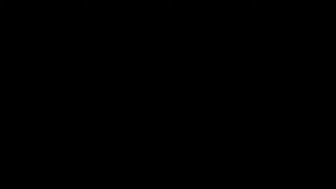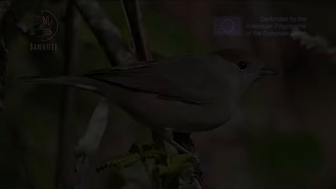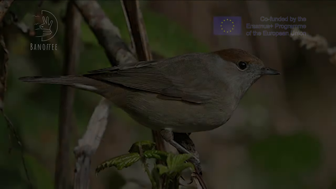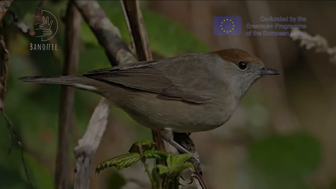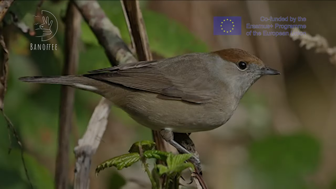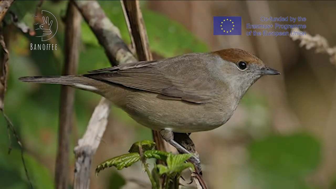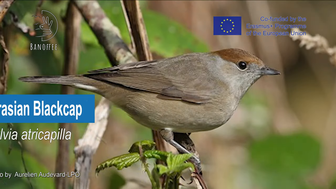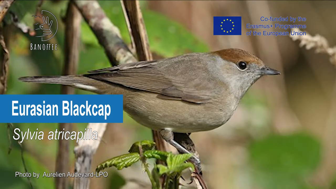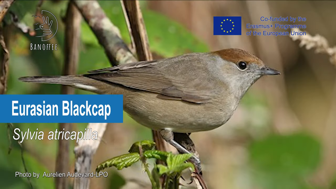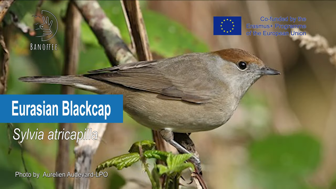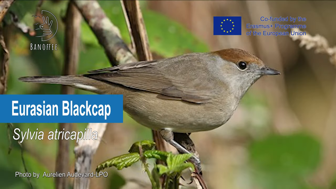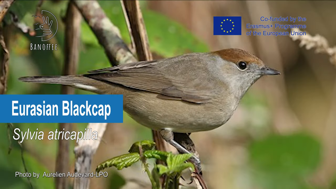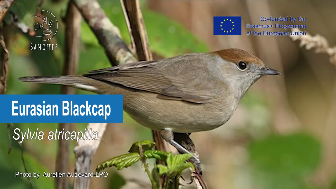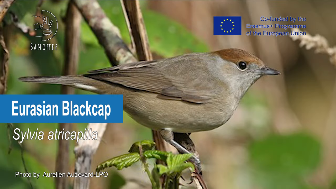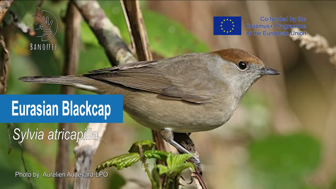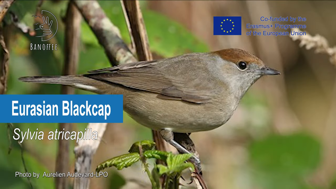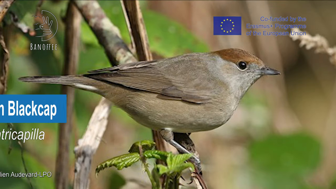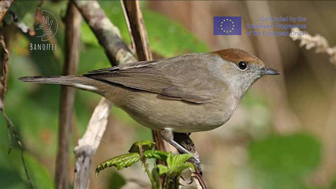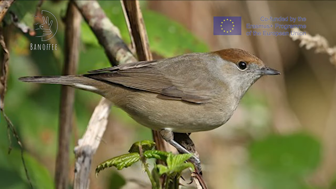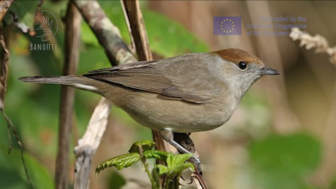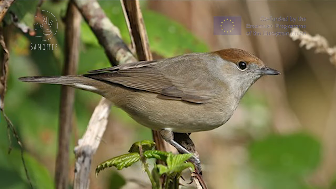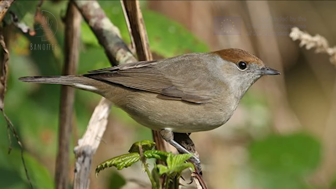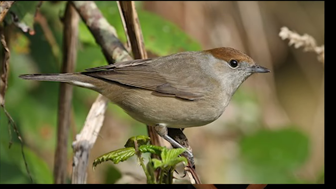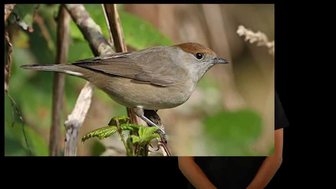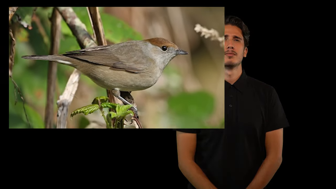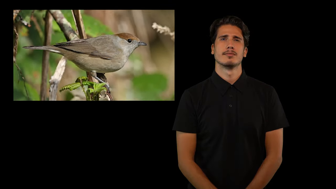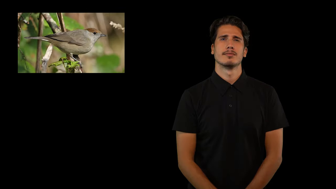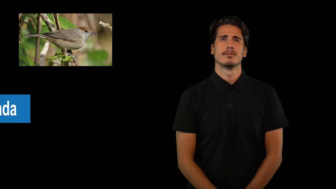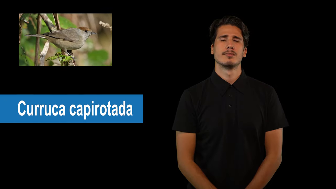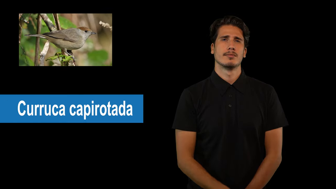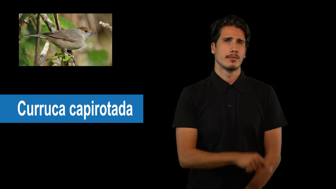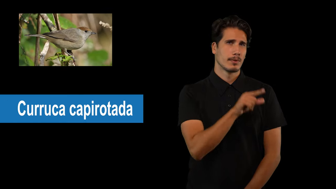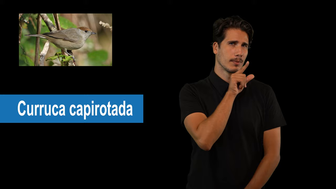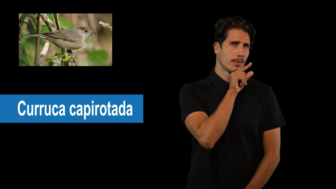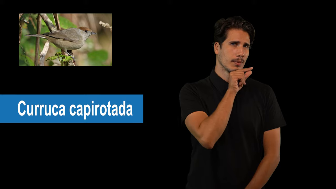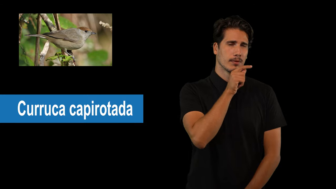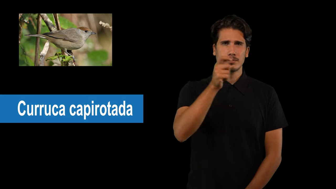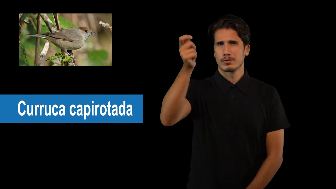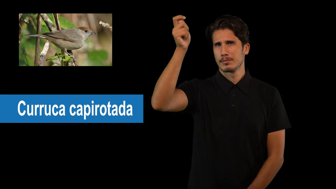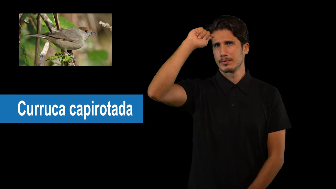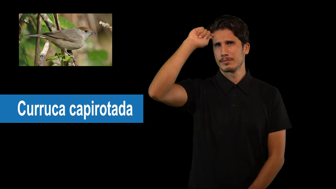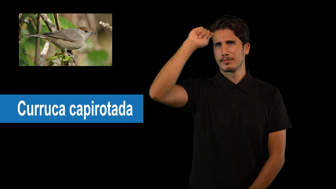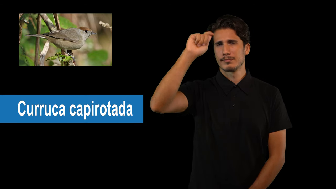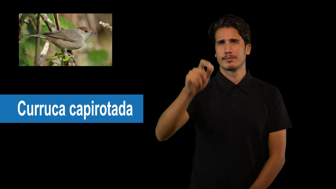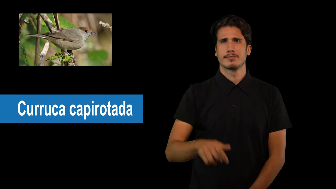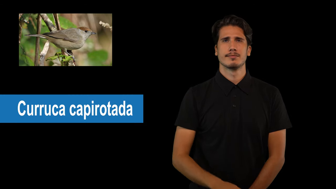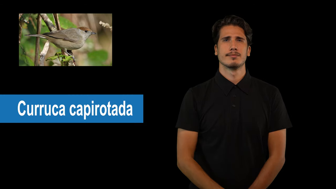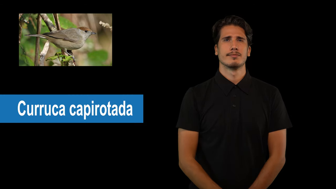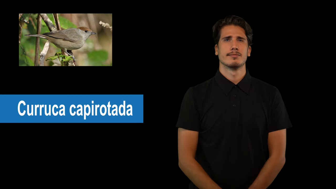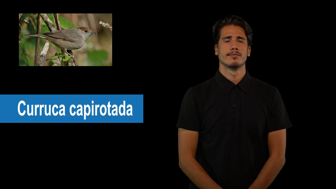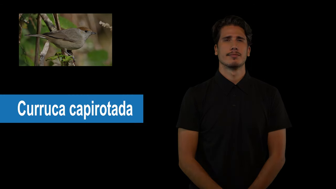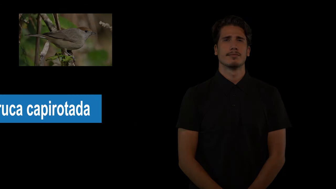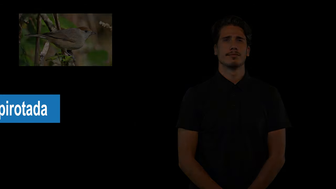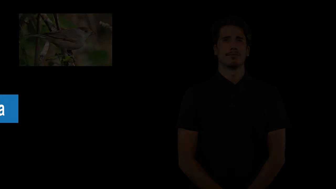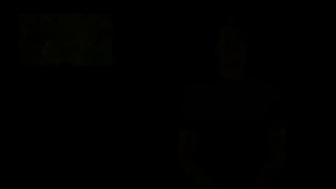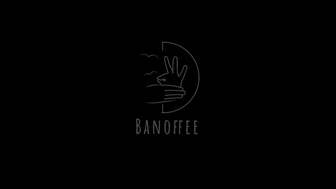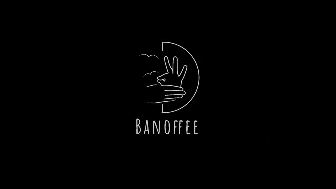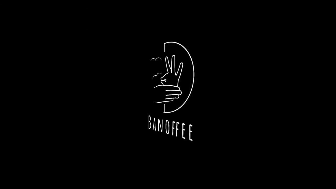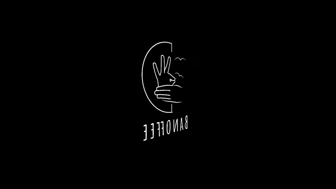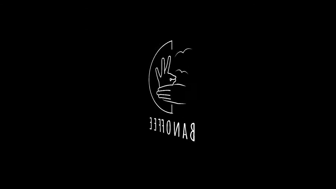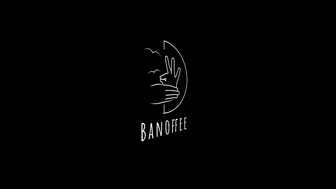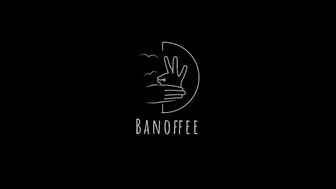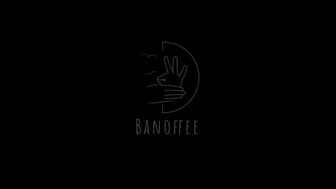Curruca capirotada